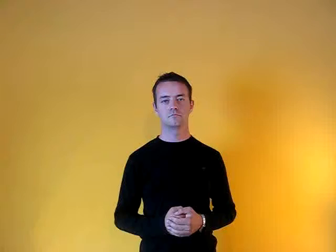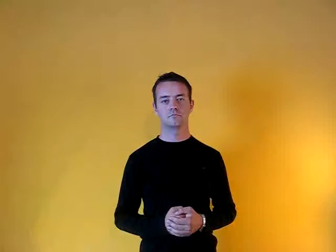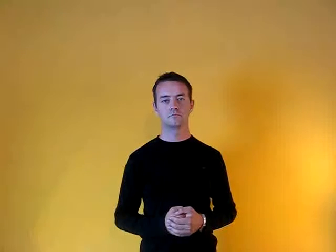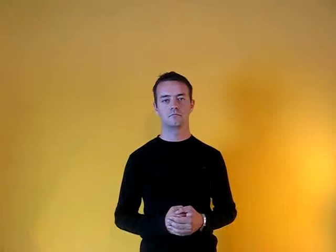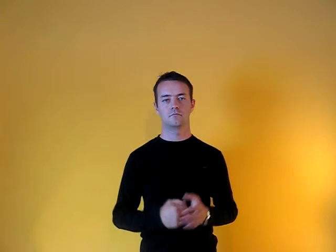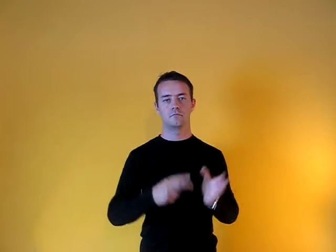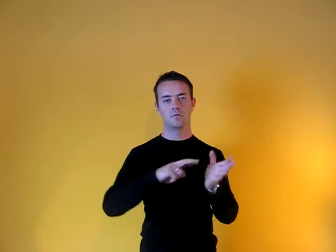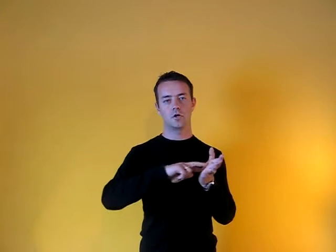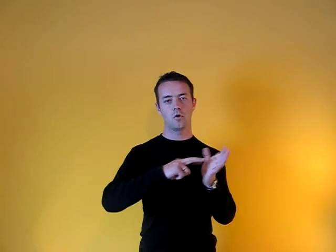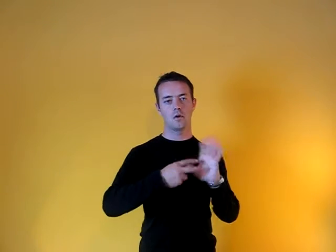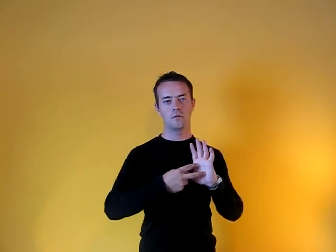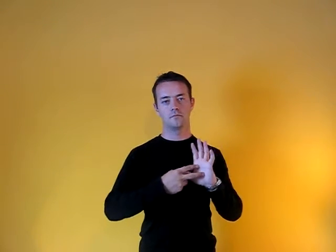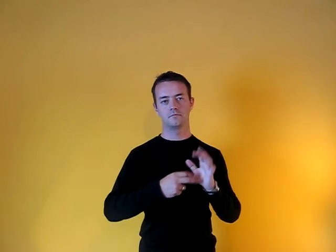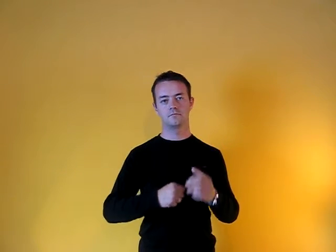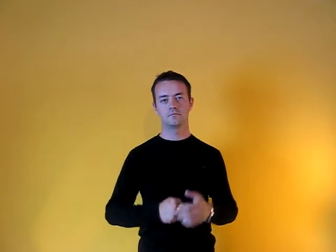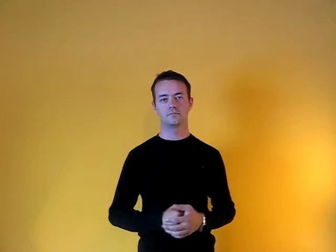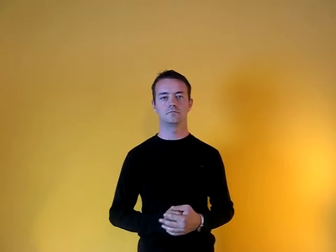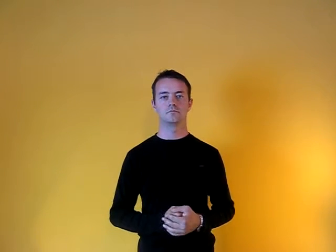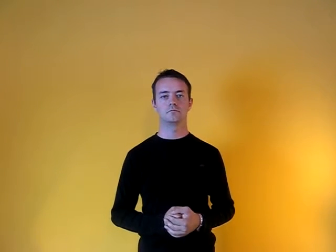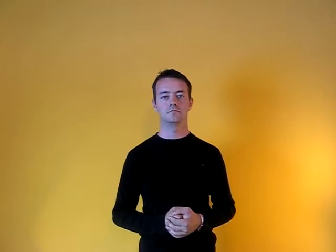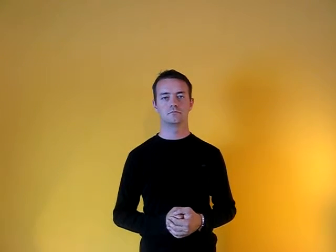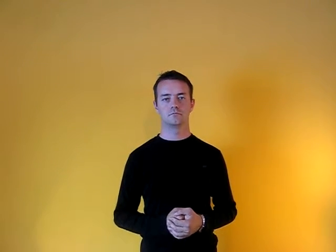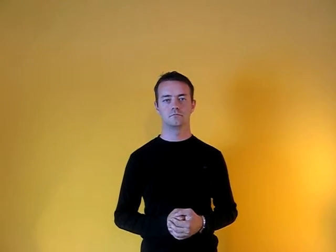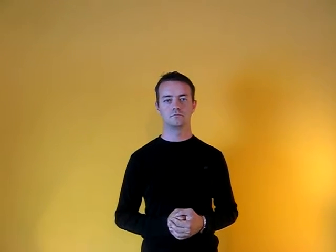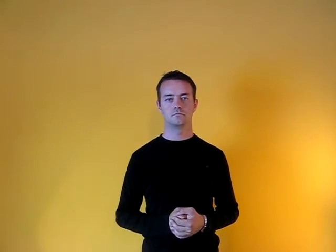problem